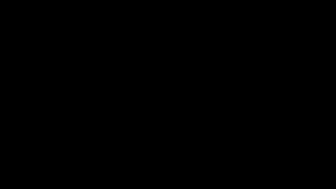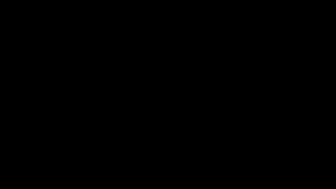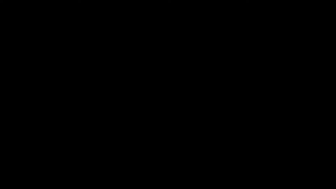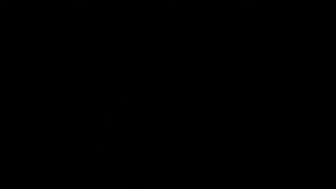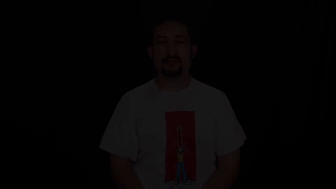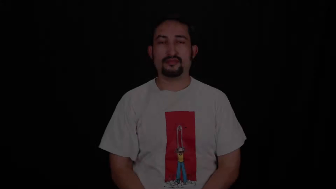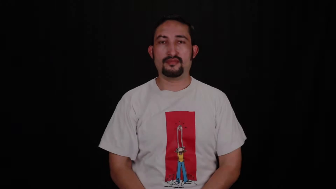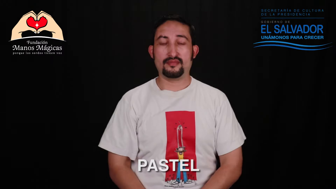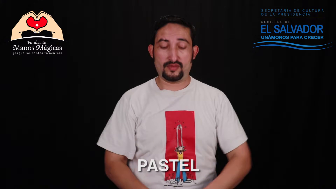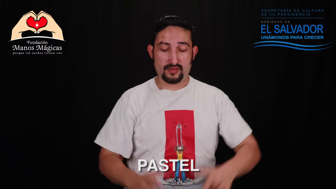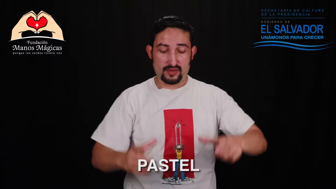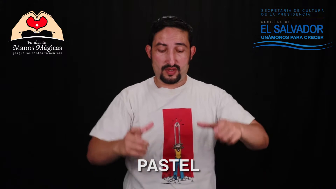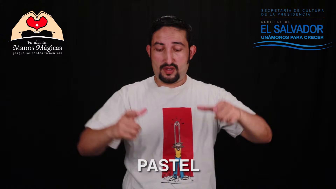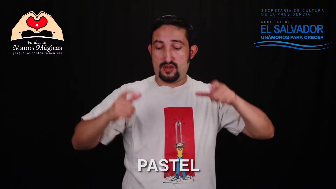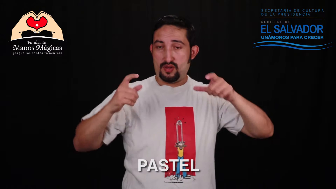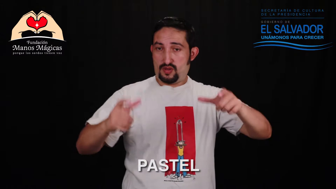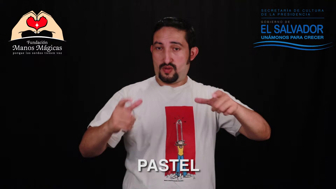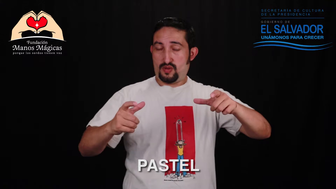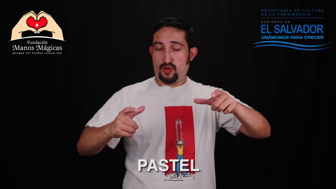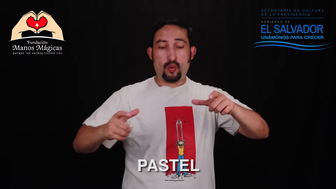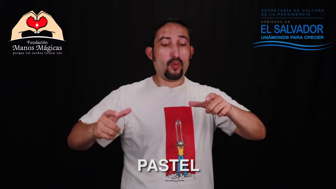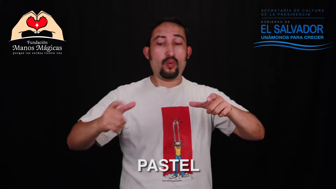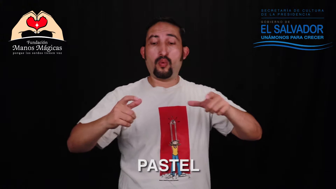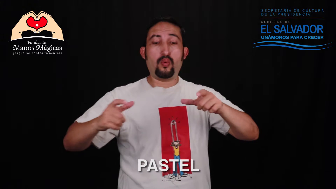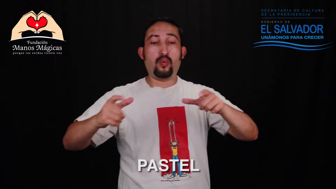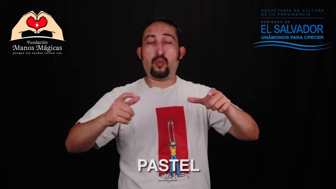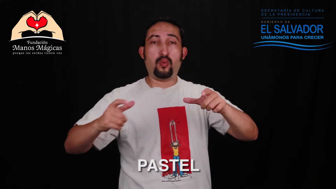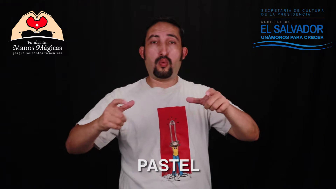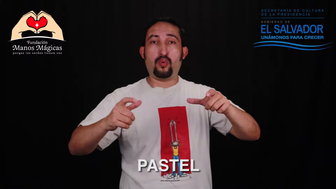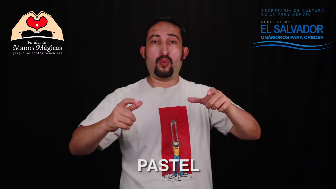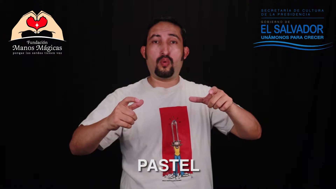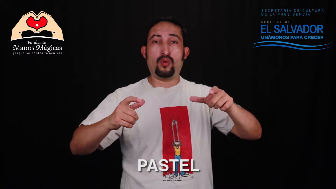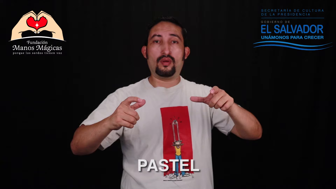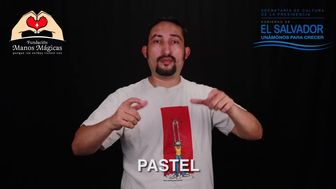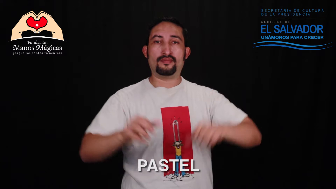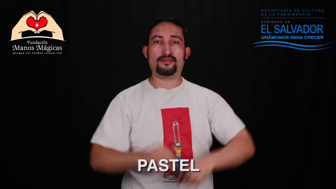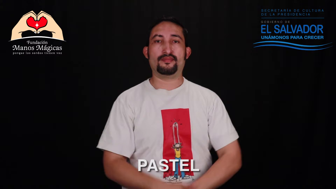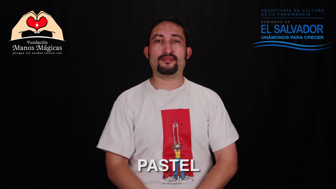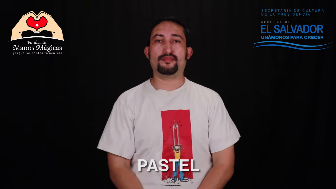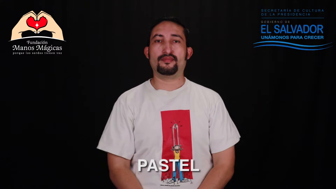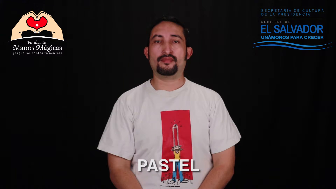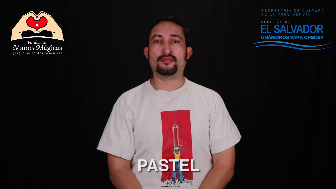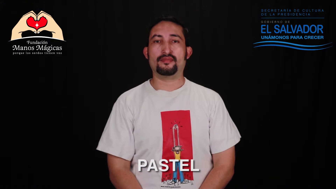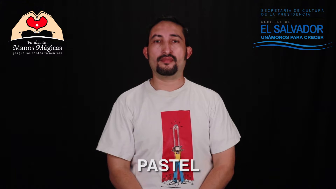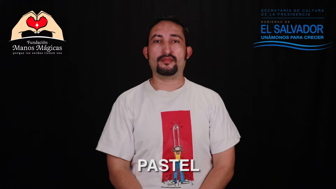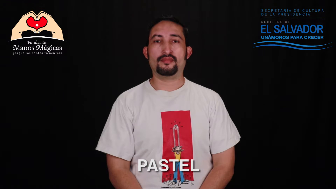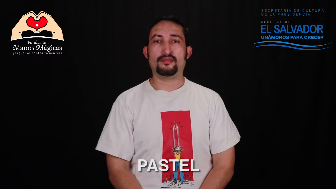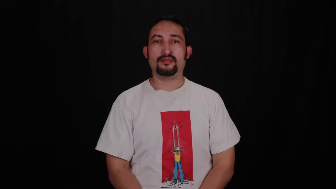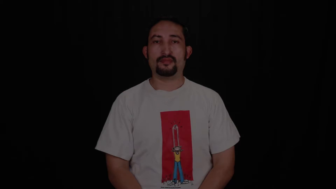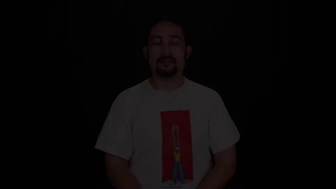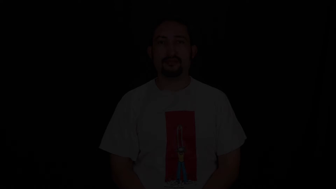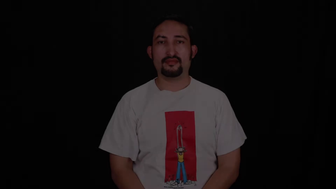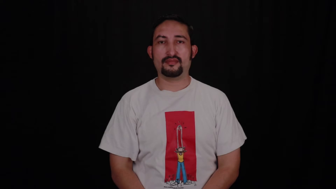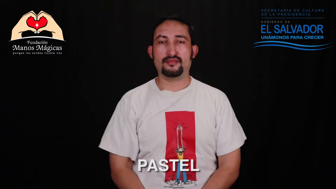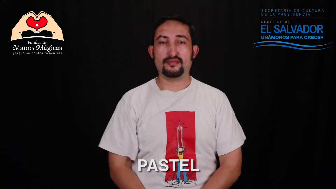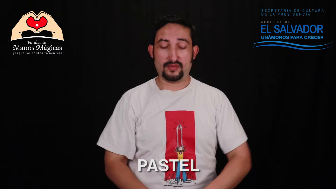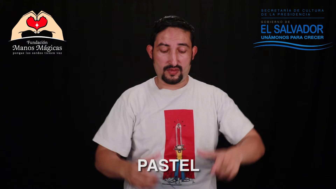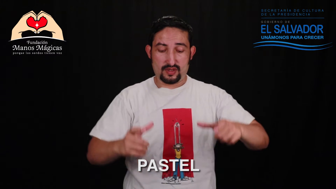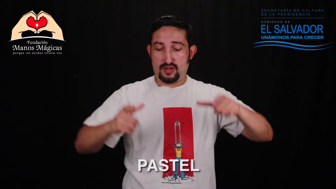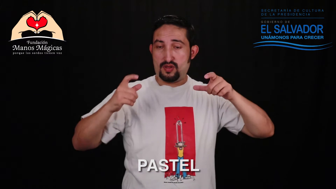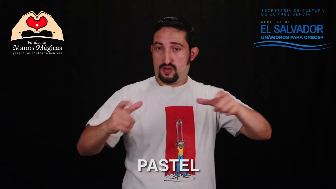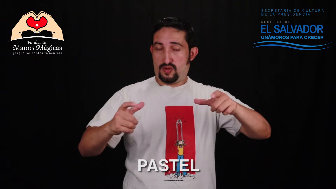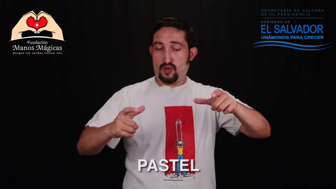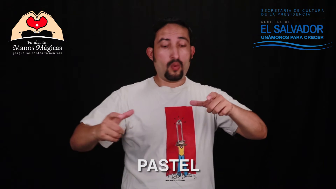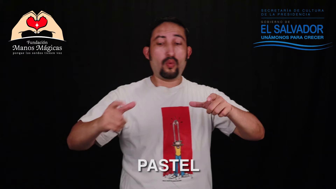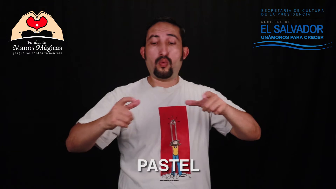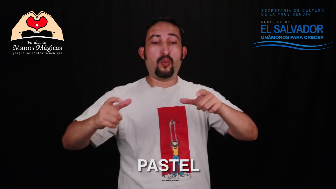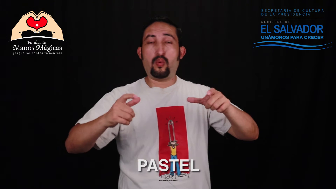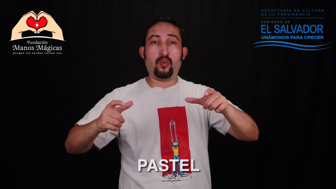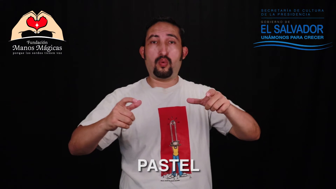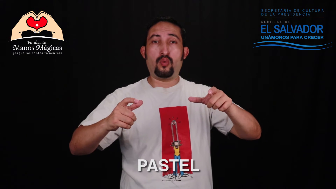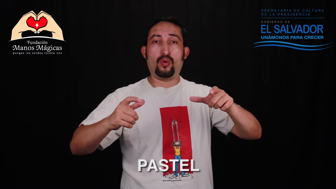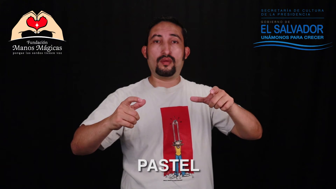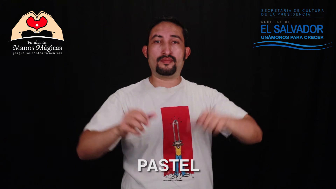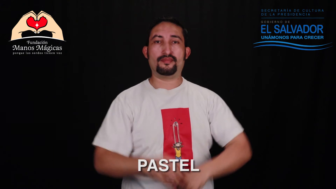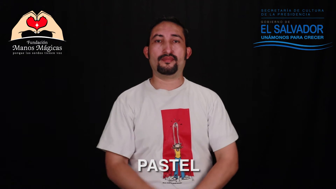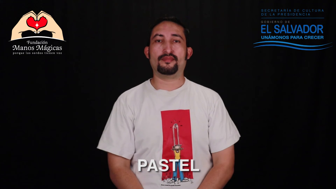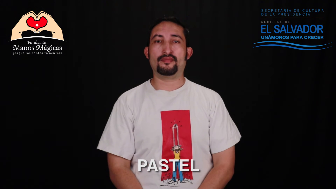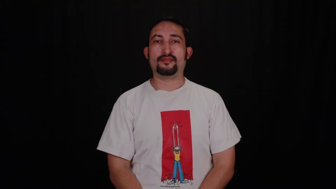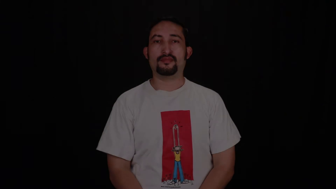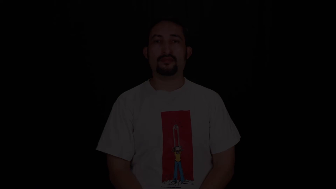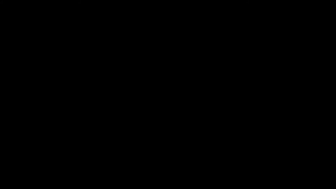Pastel